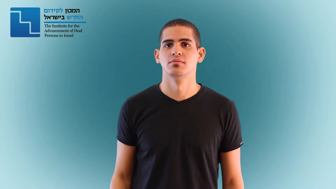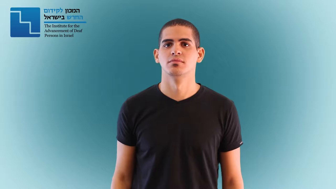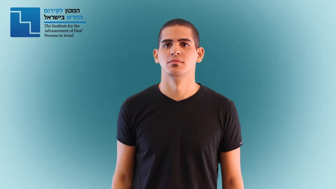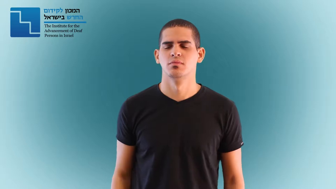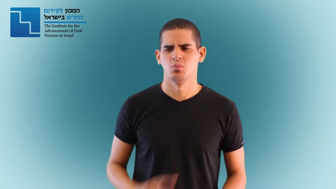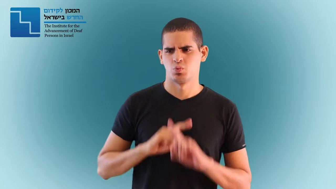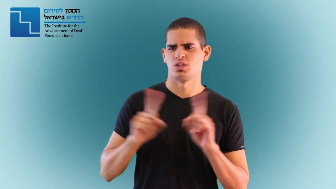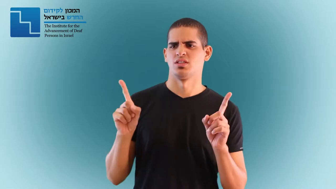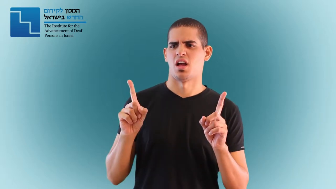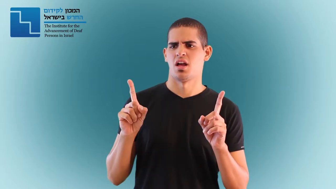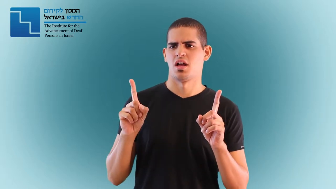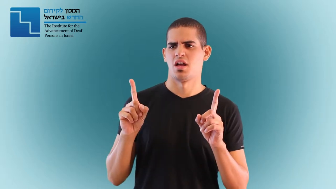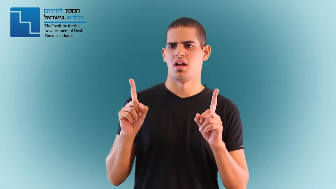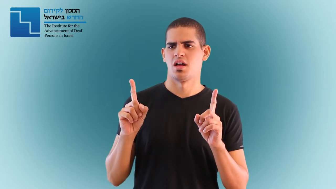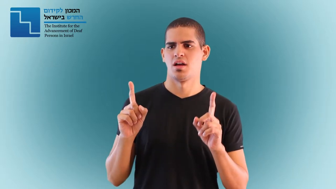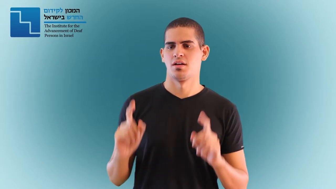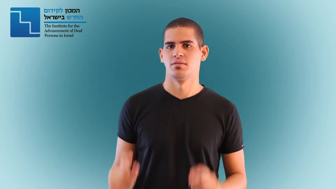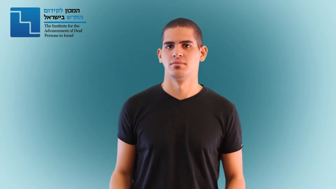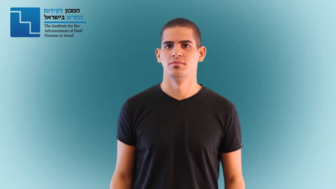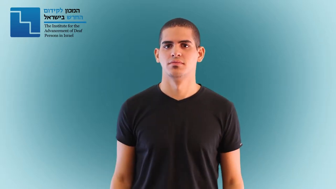מוזר